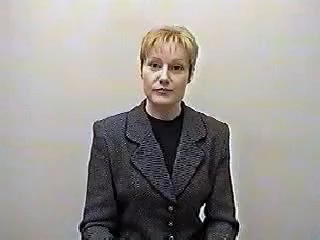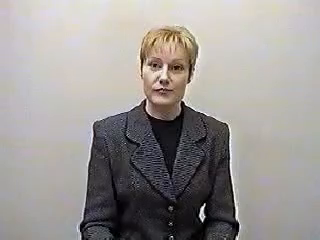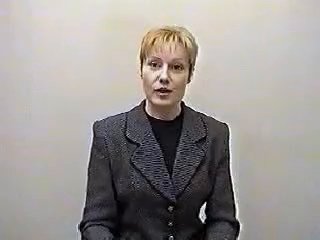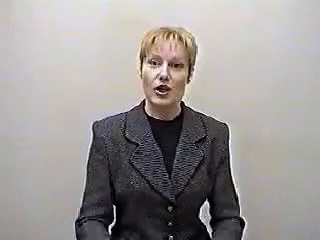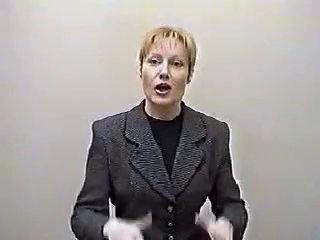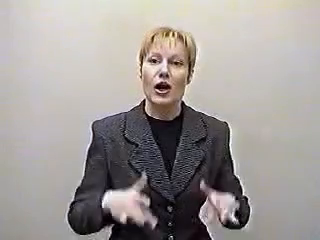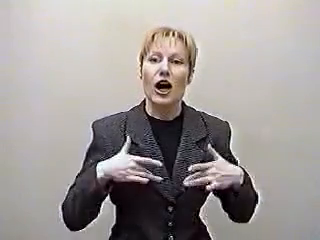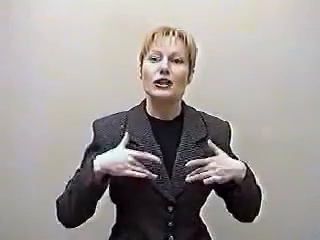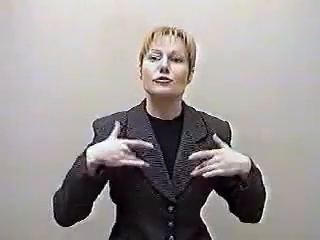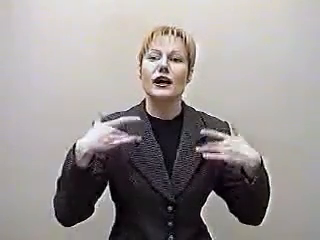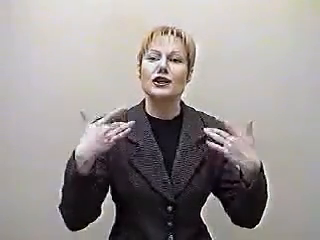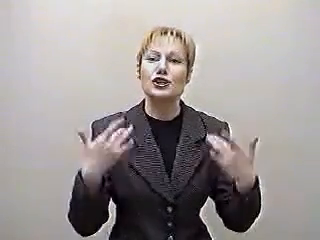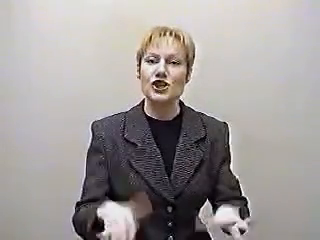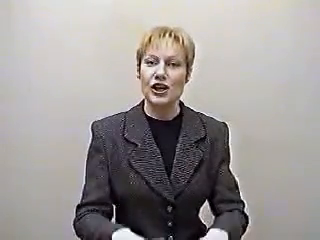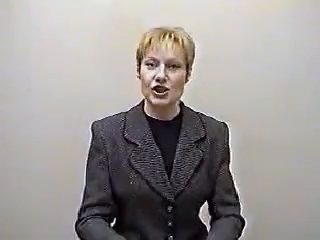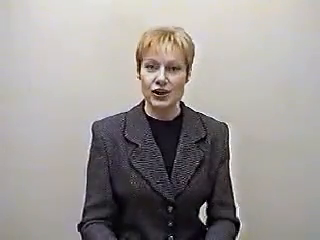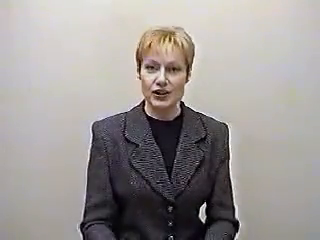отвращение